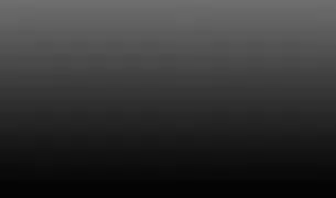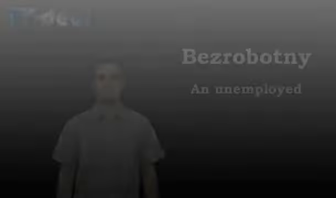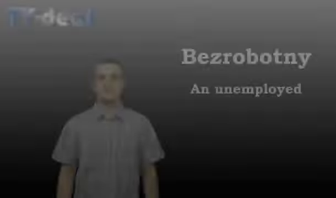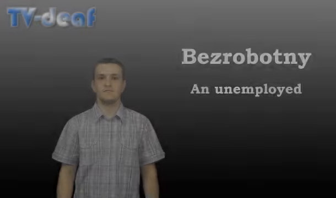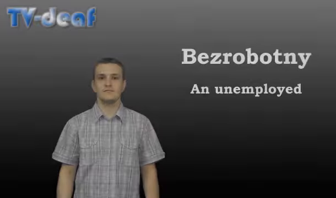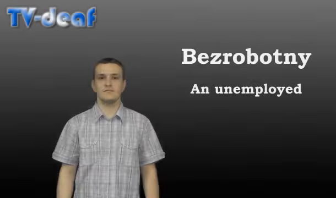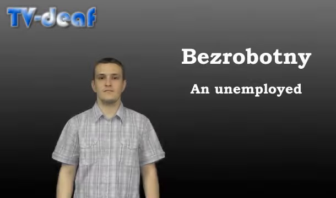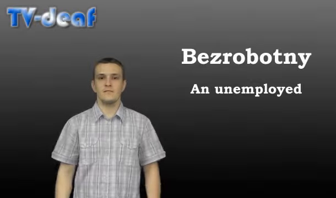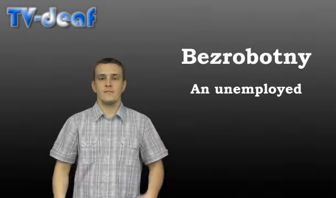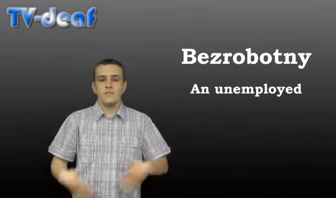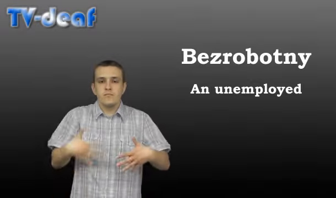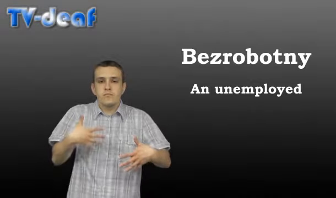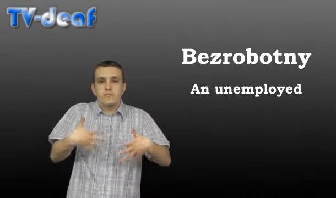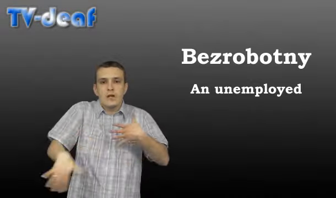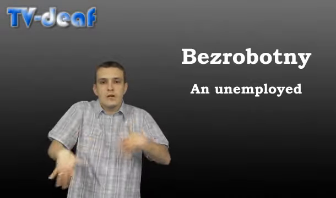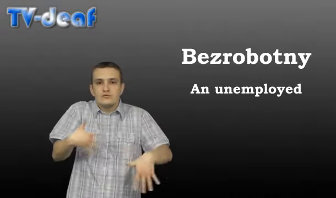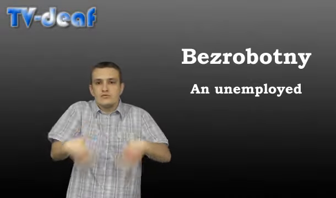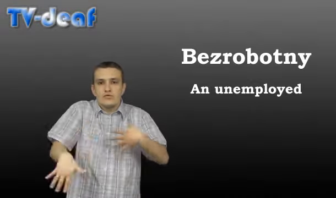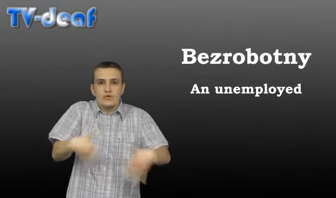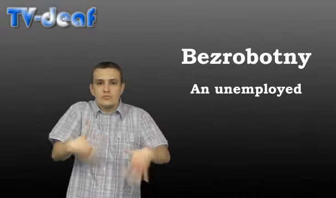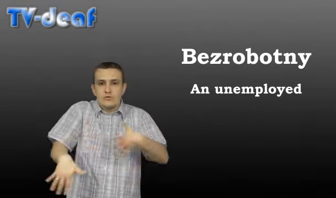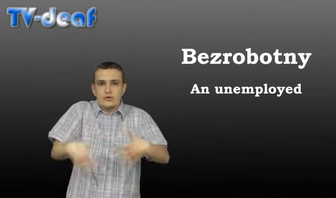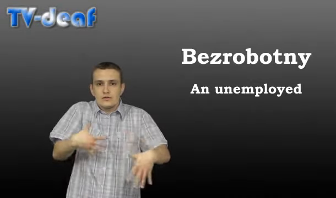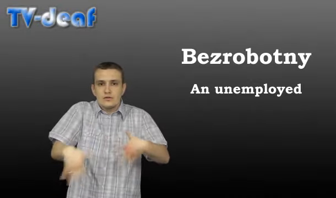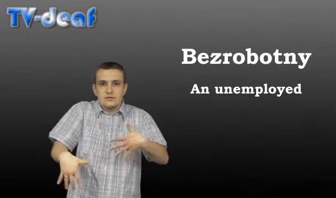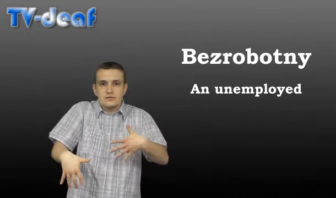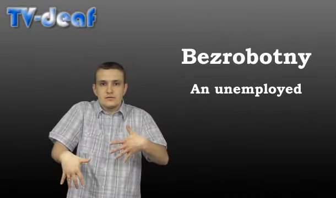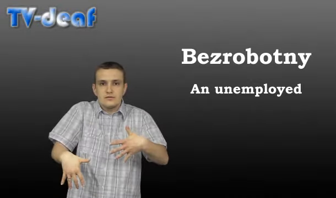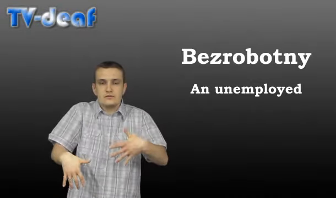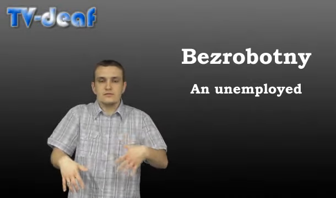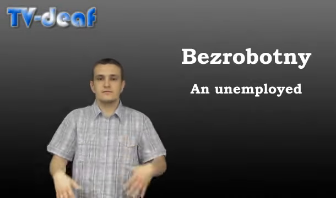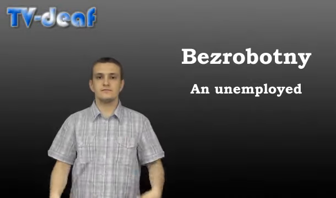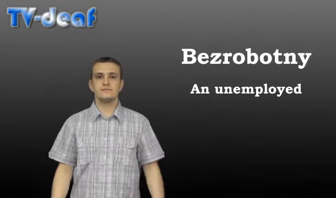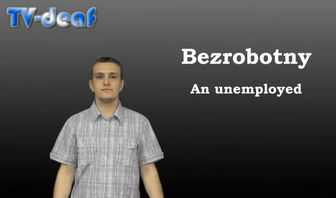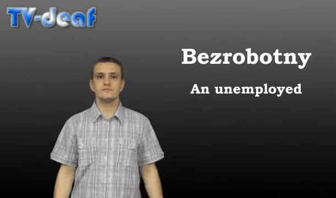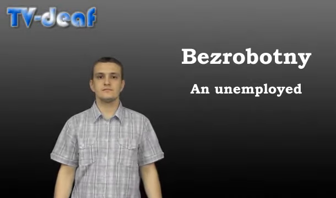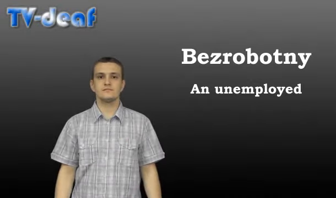Bezrobotny